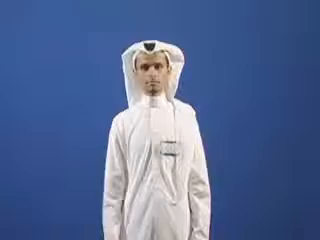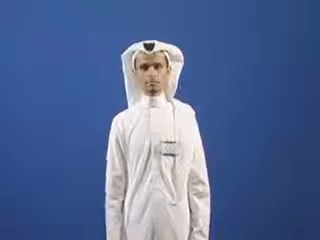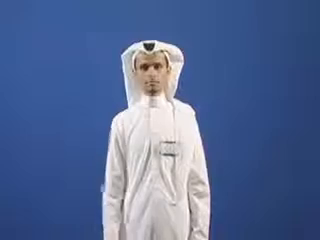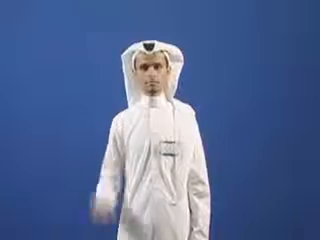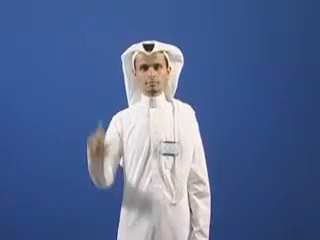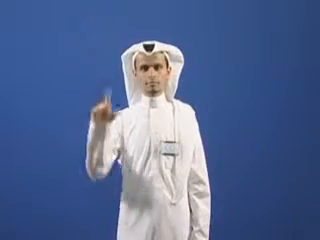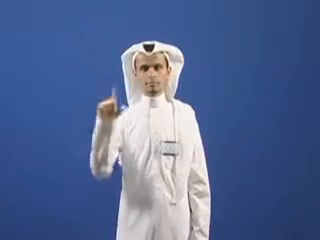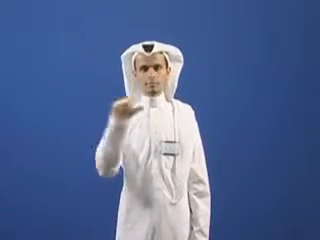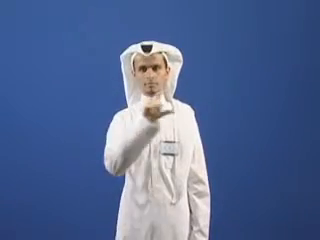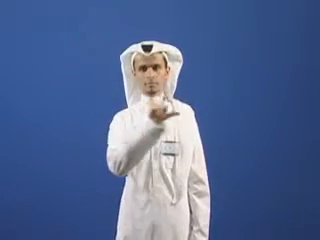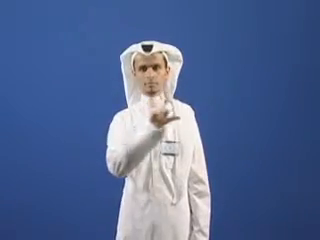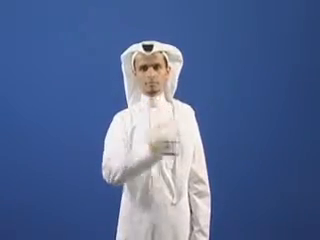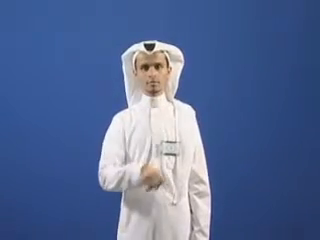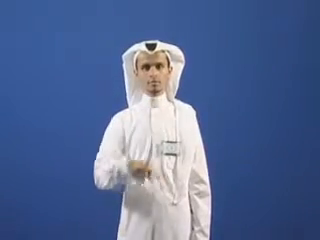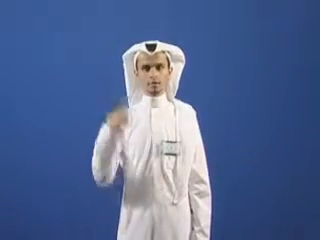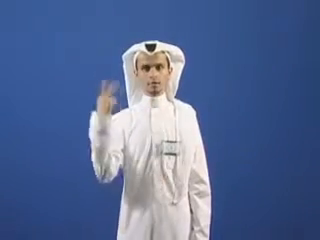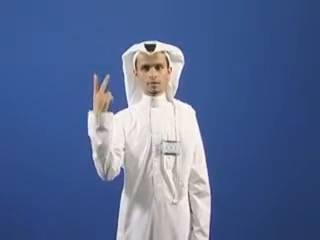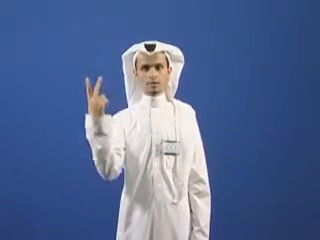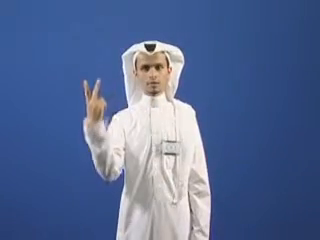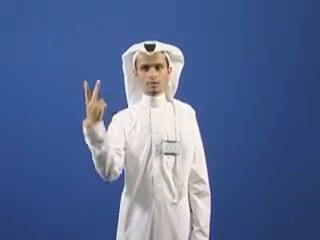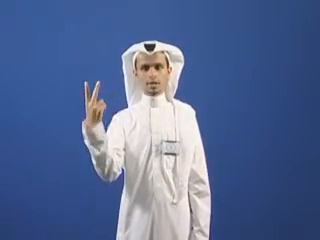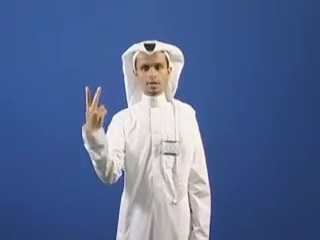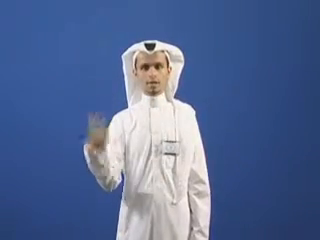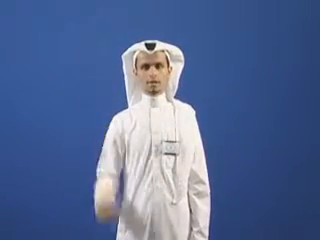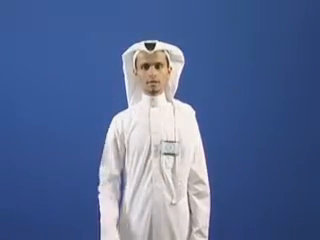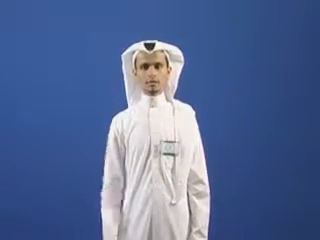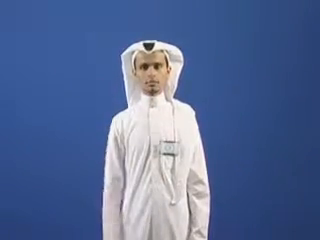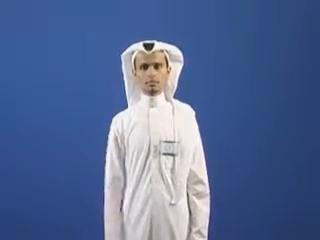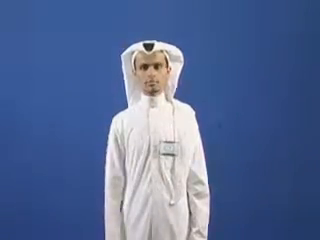فبراير